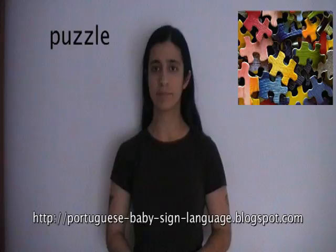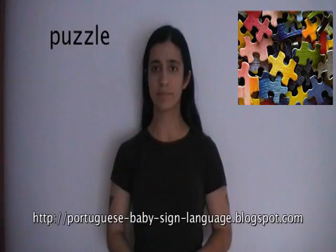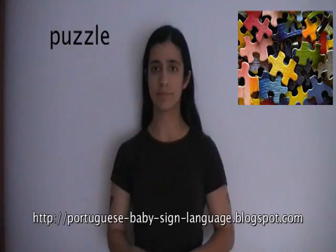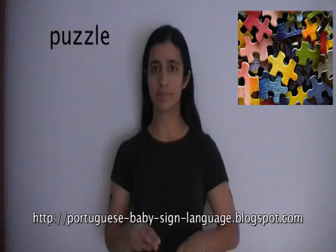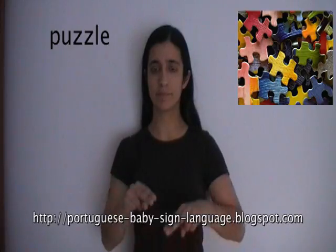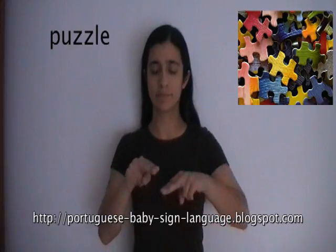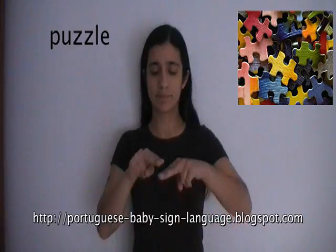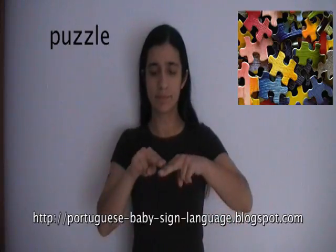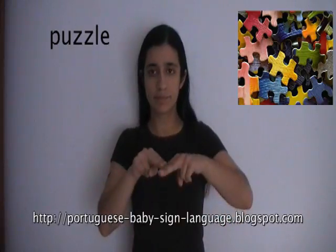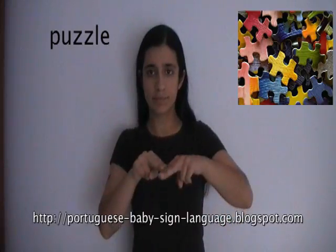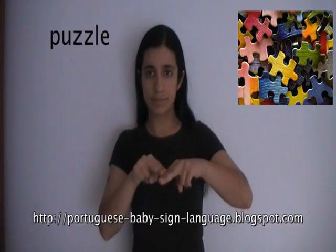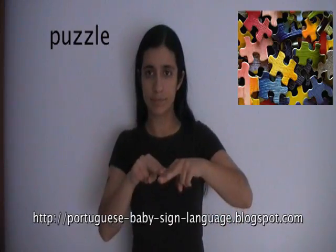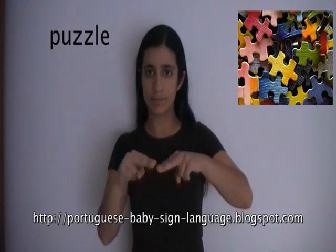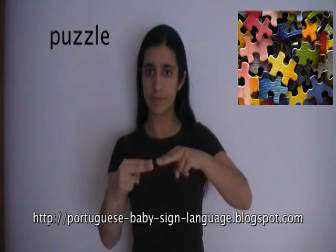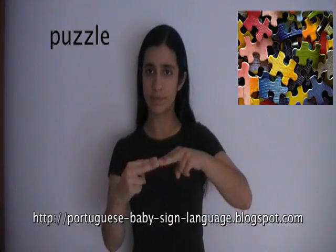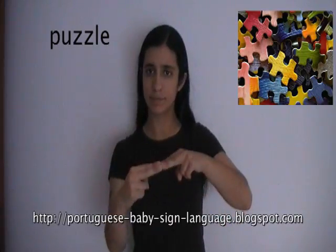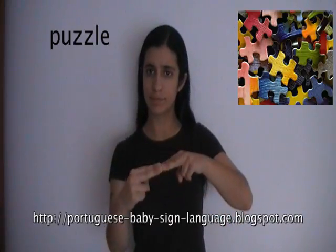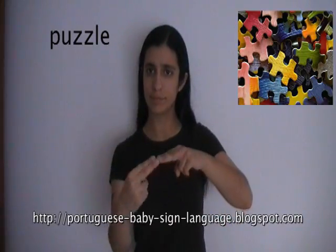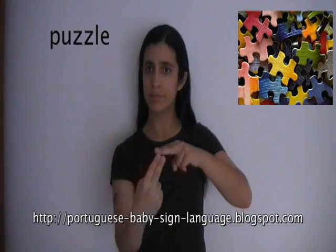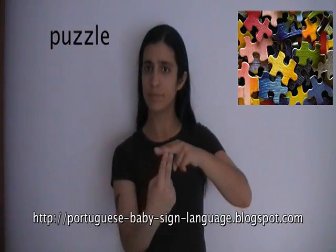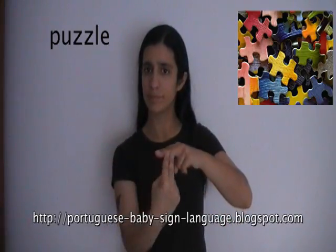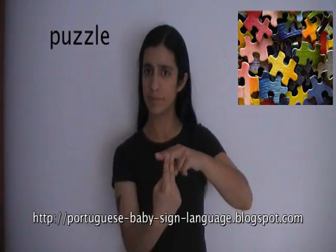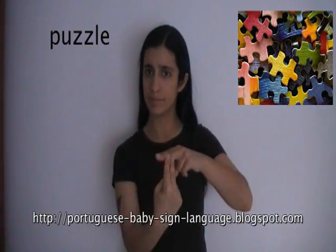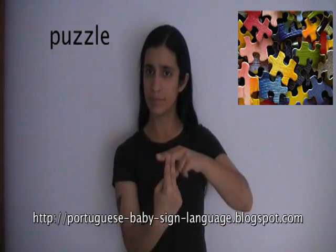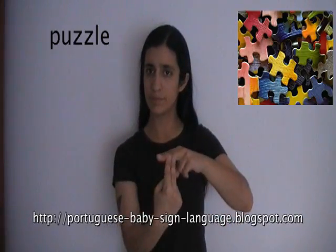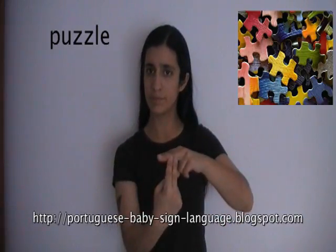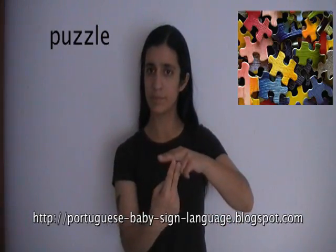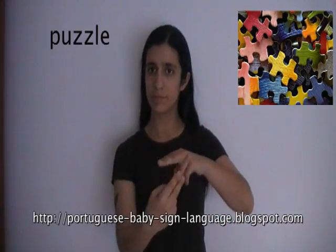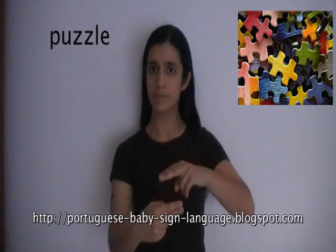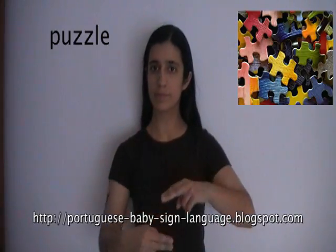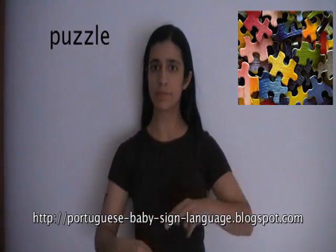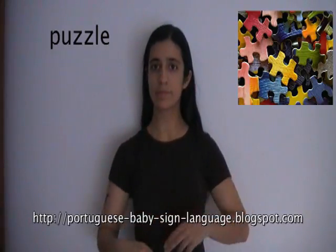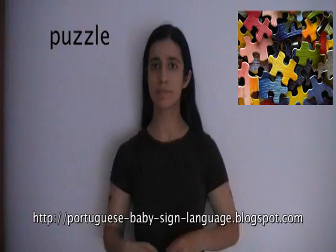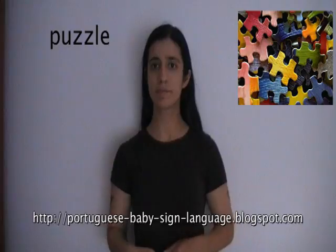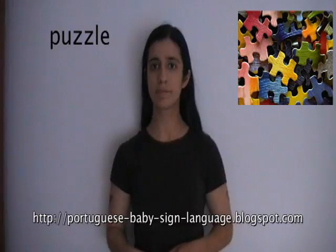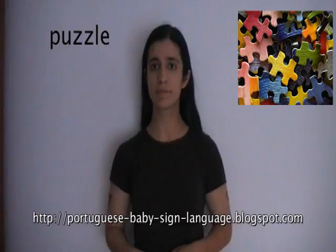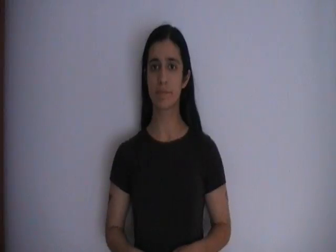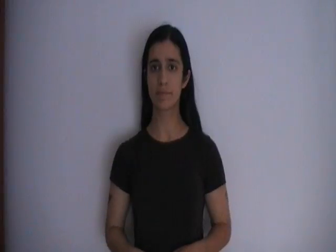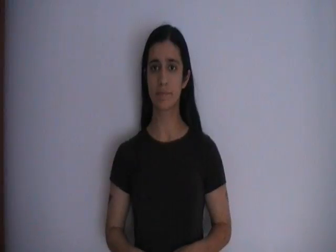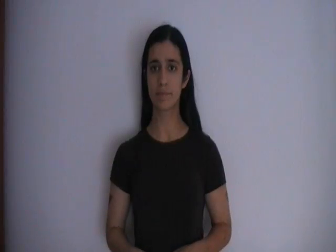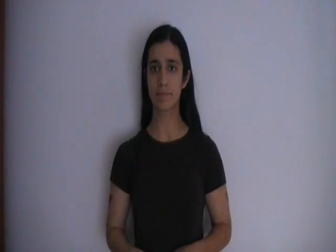puzzle